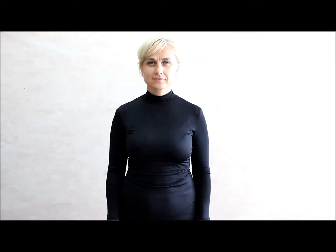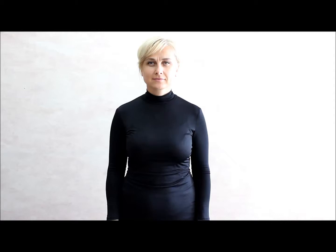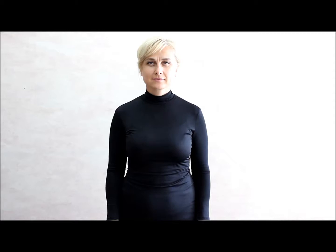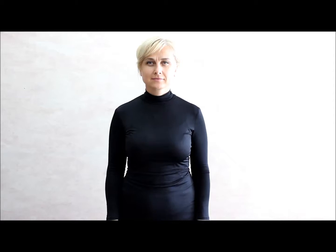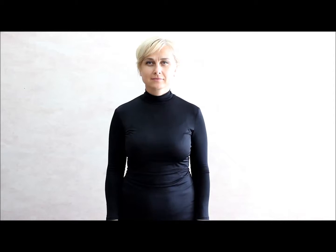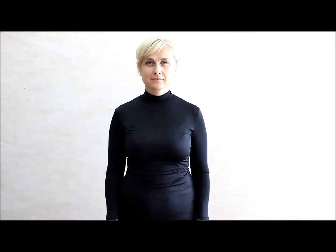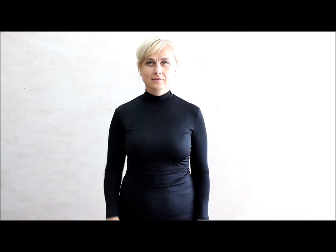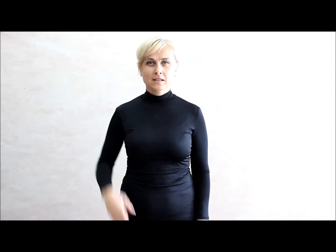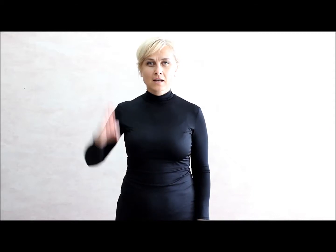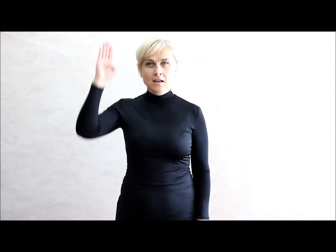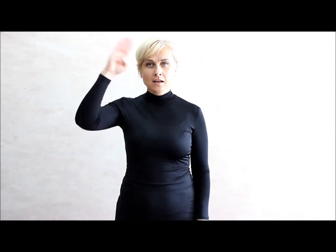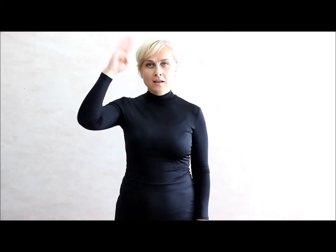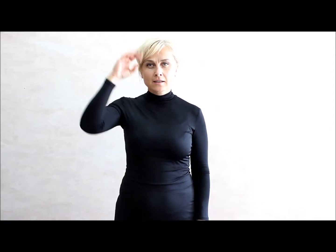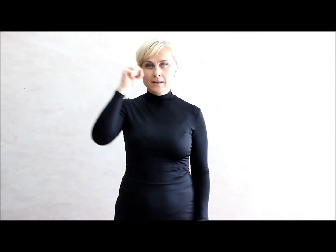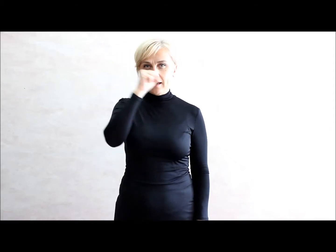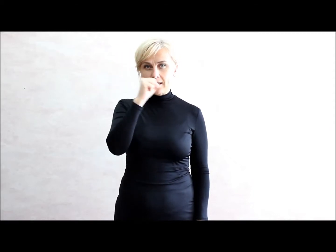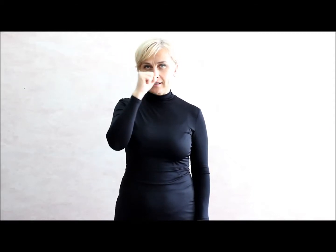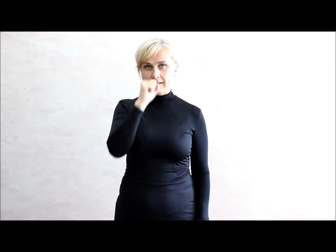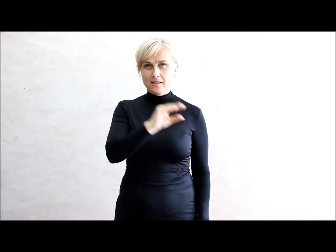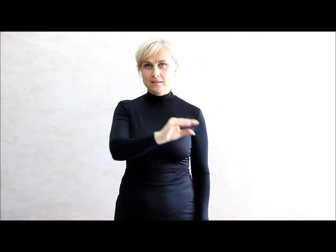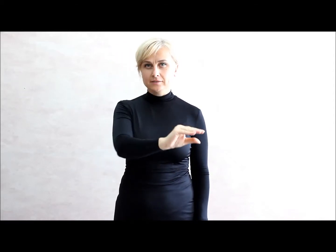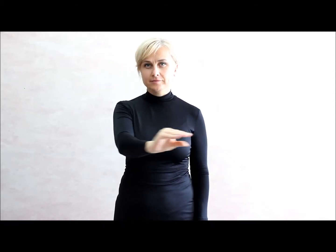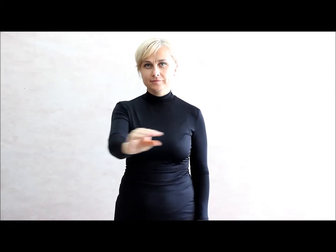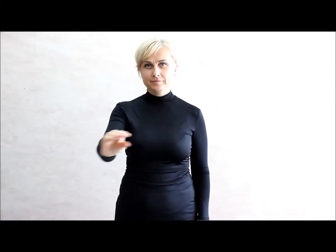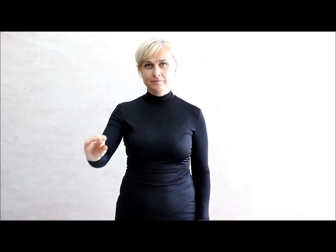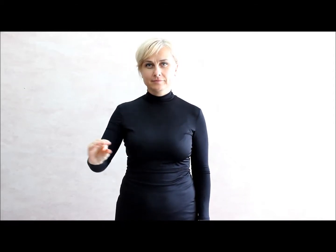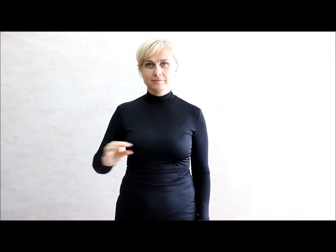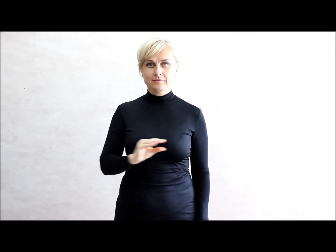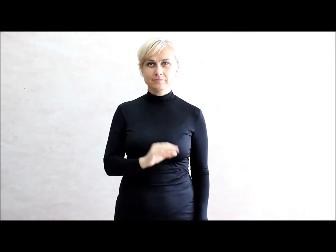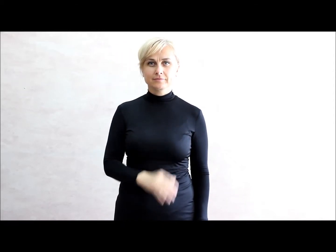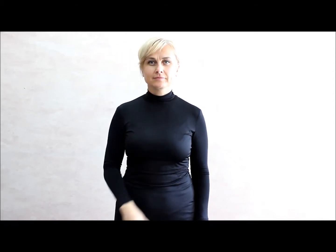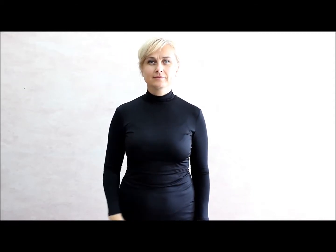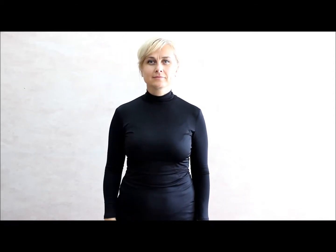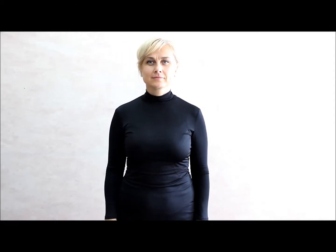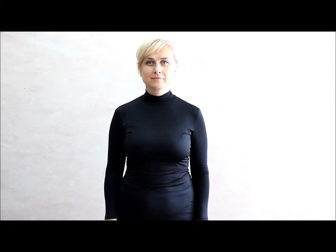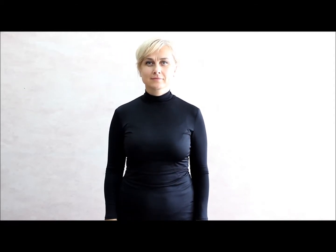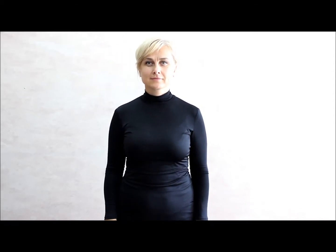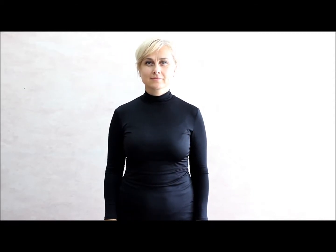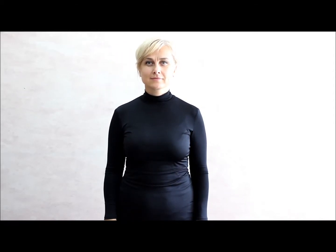Gheață